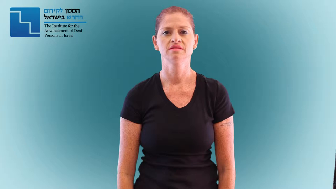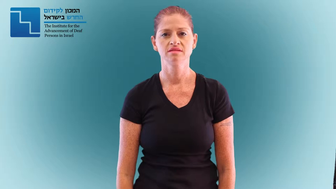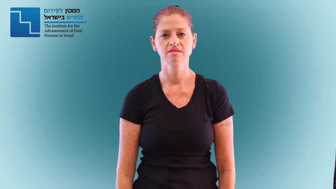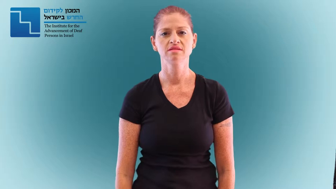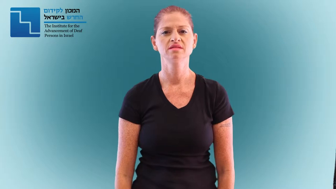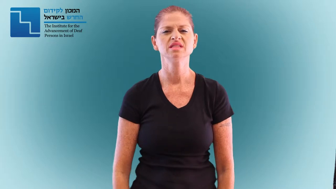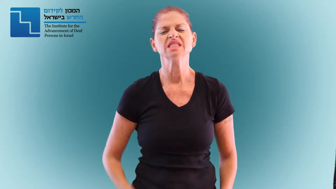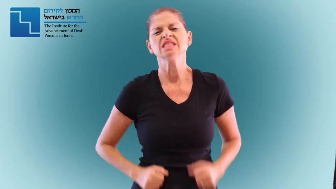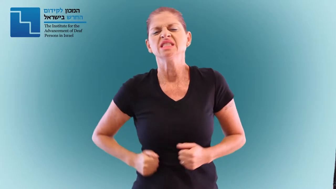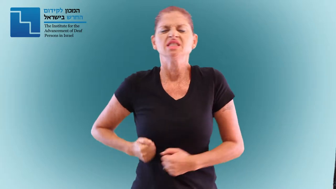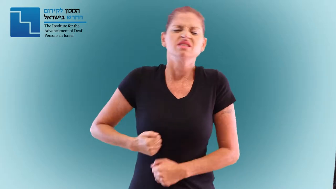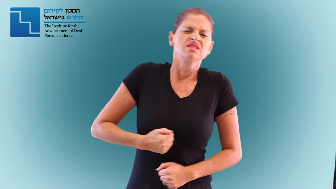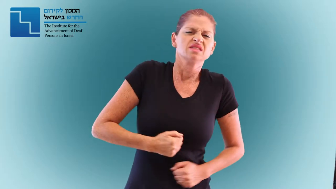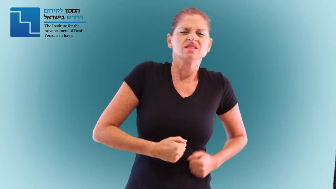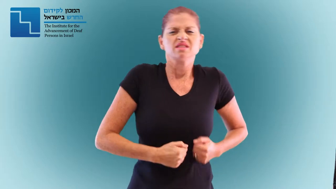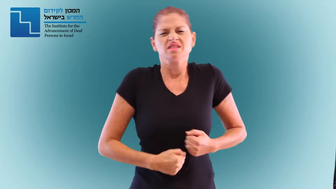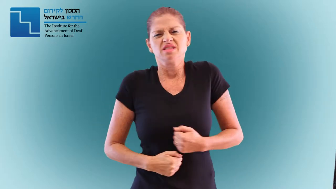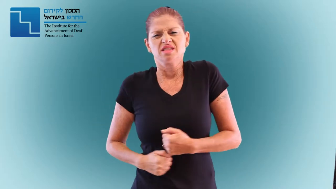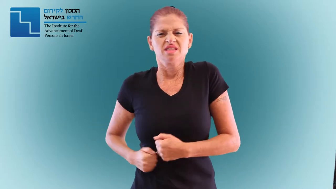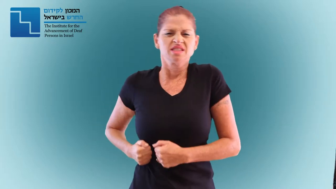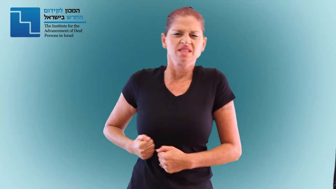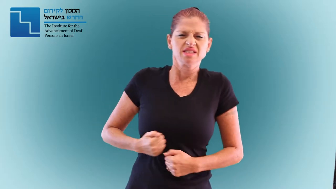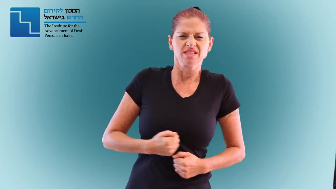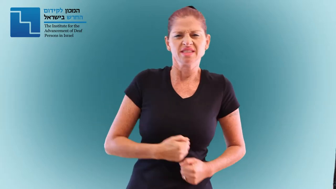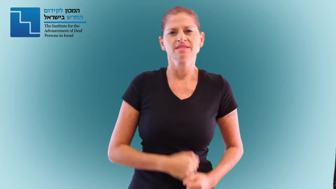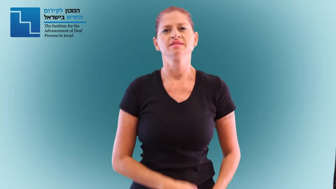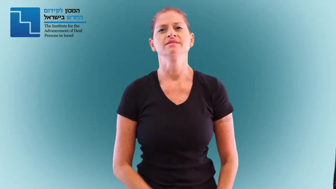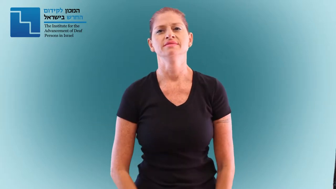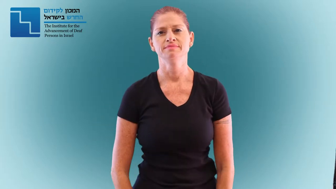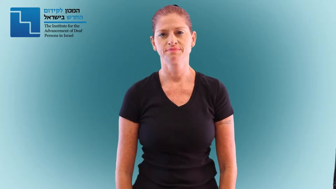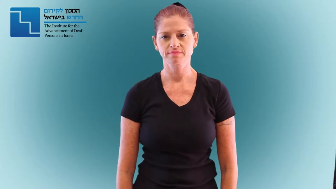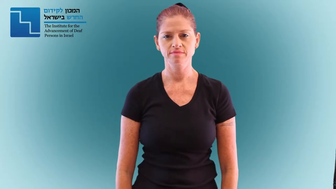כאב בטן